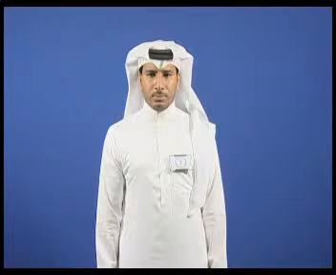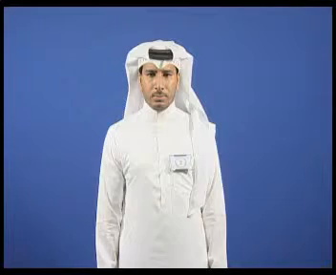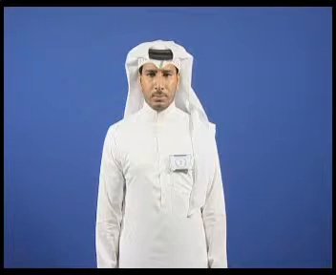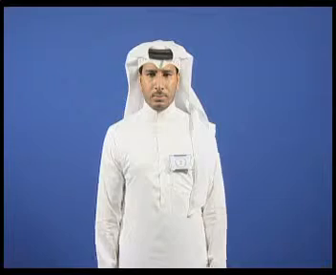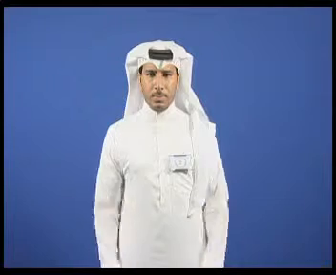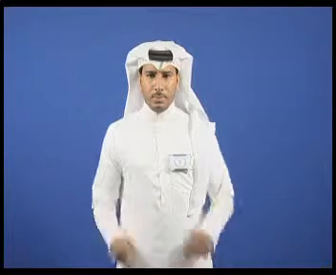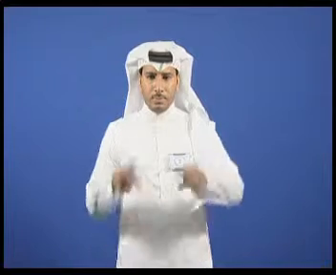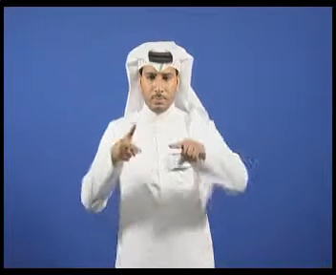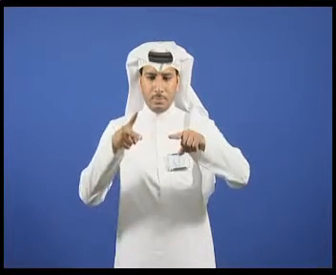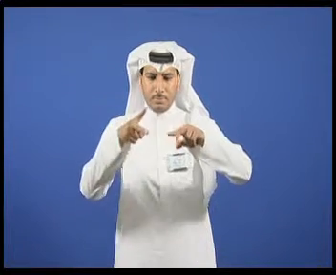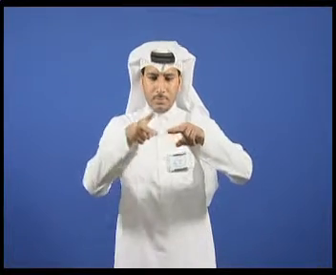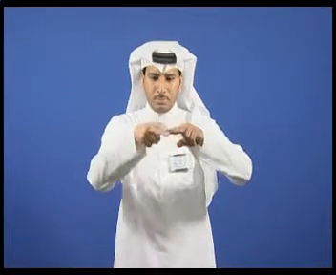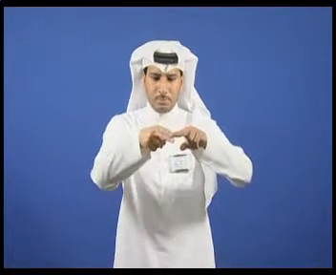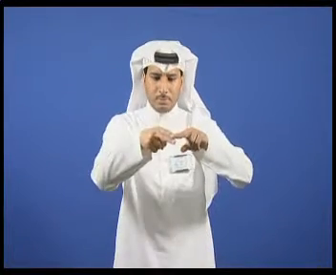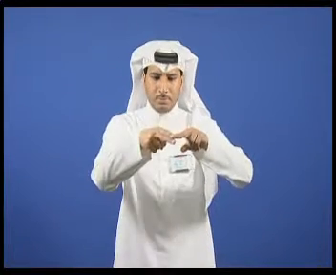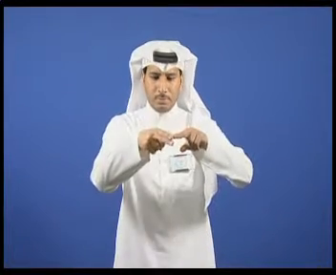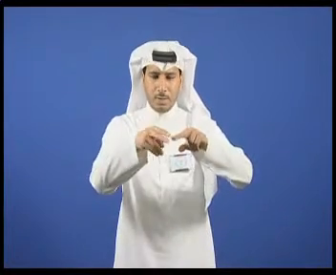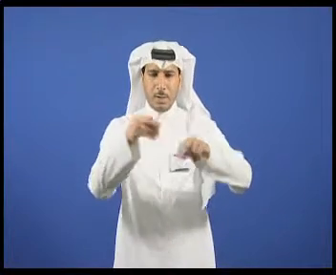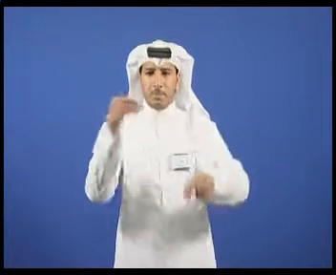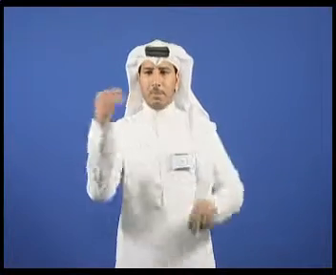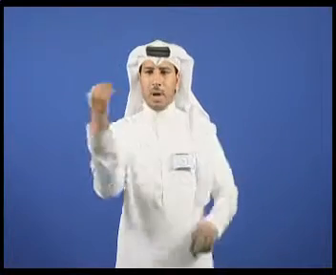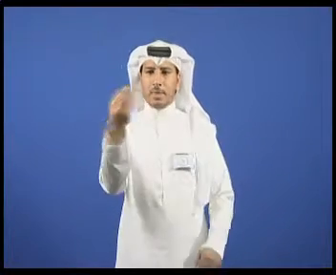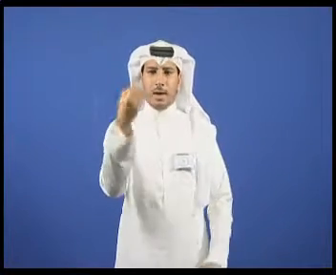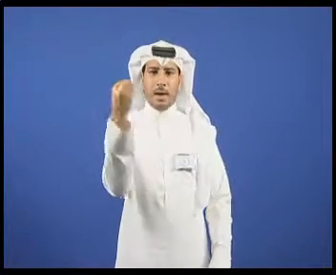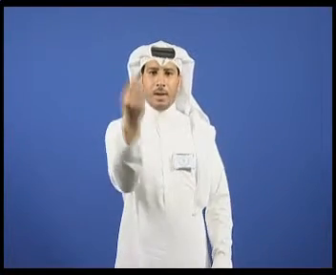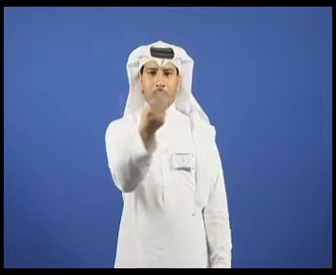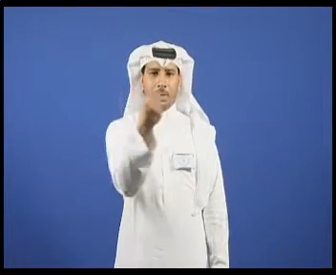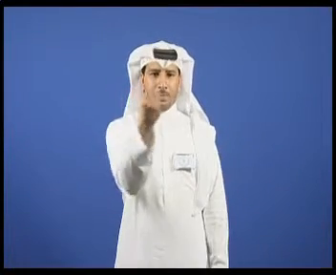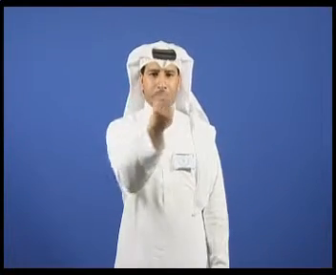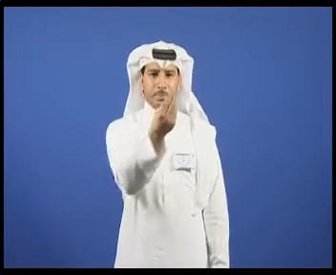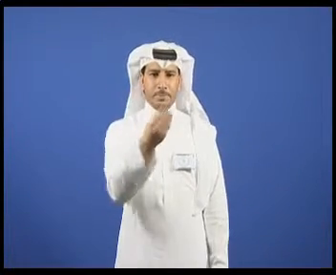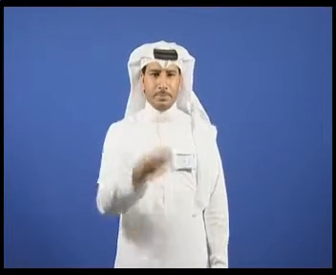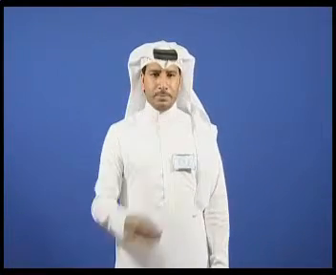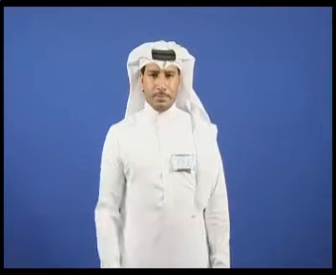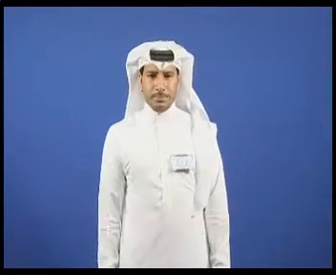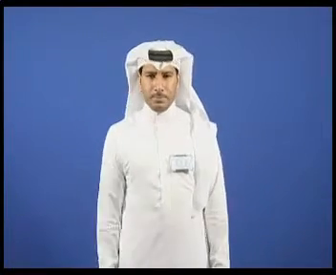معرض